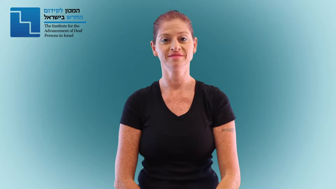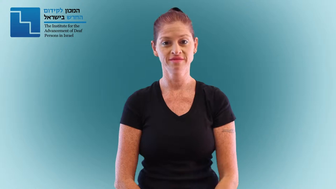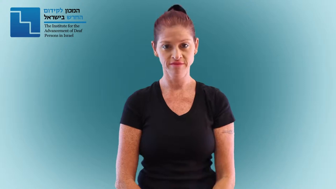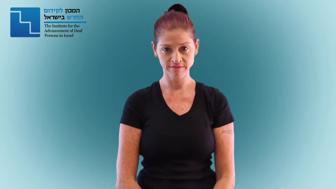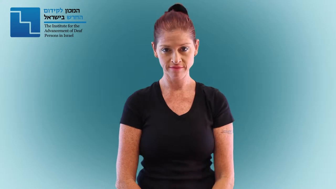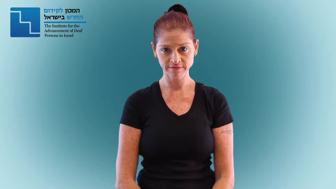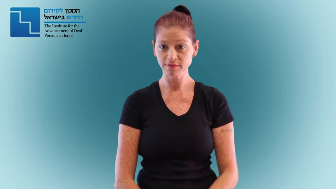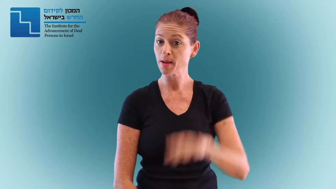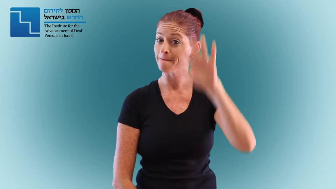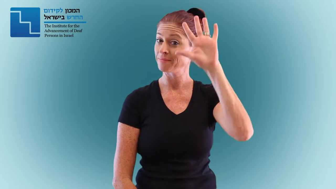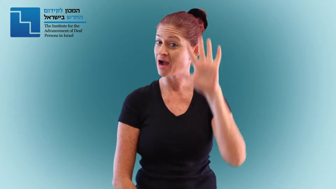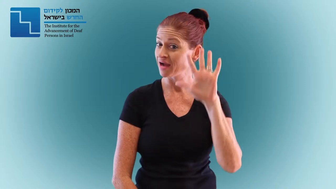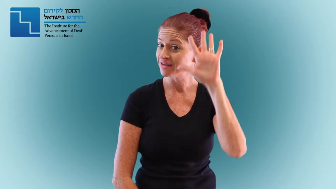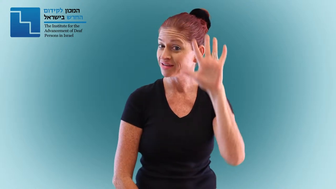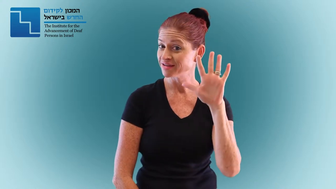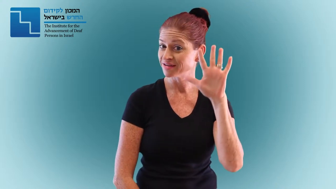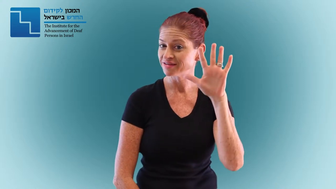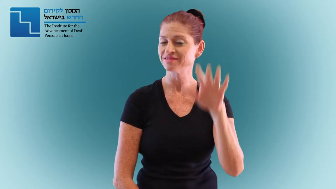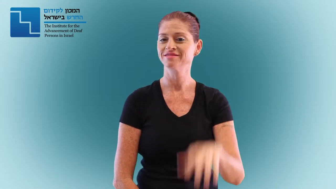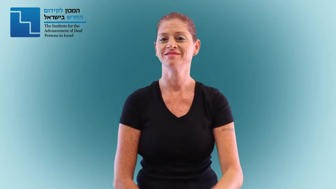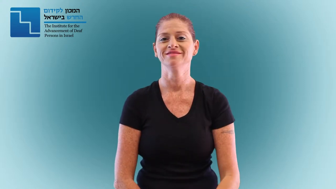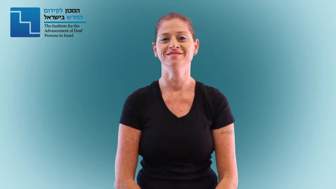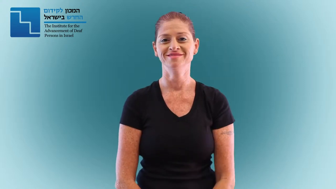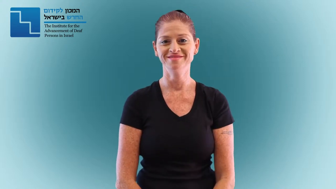מאי